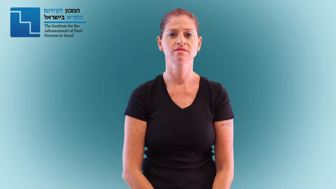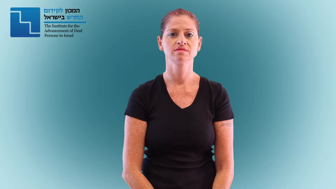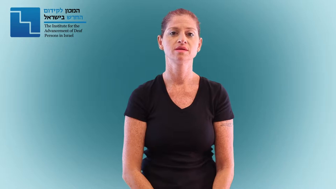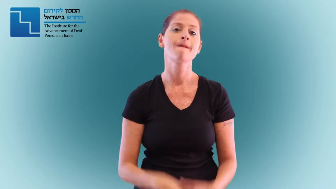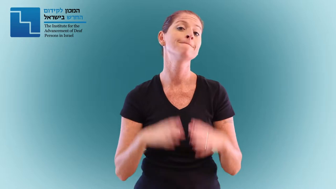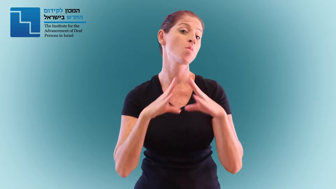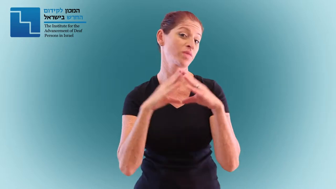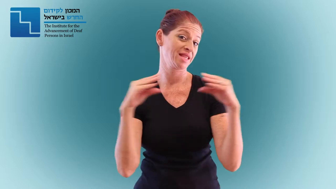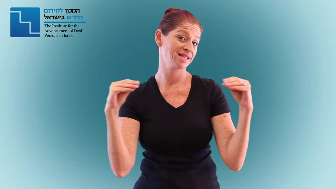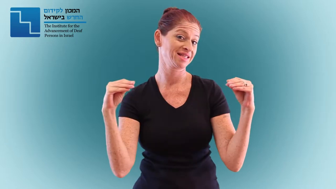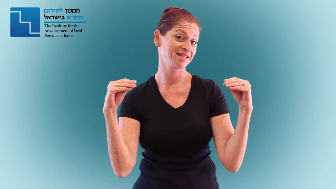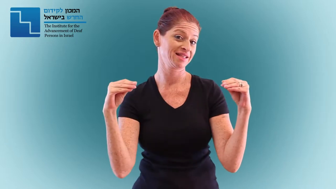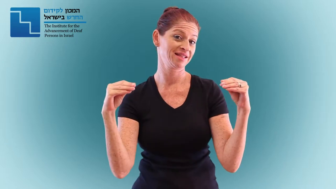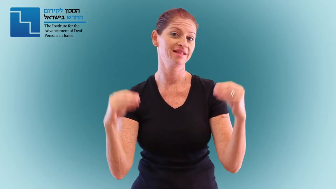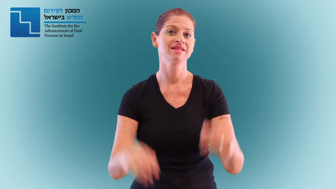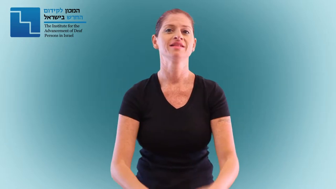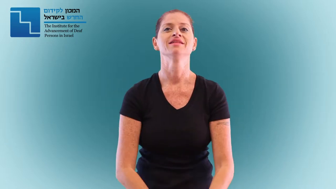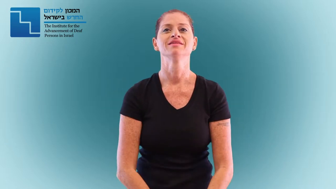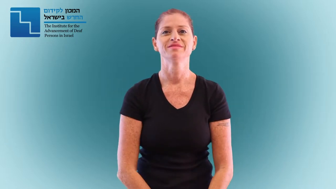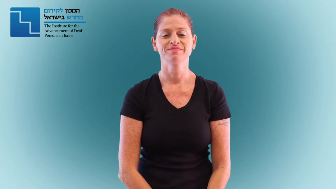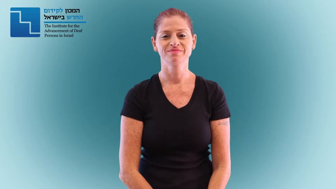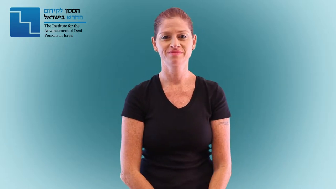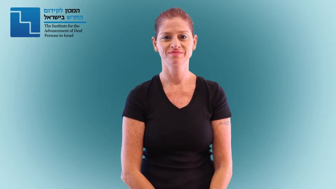מונית